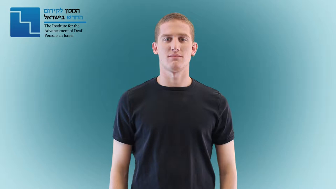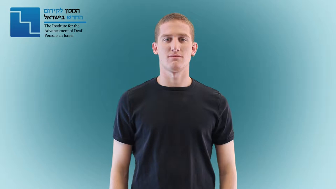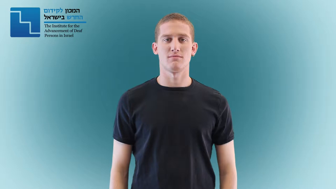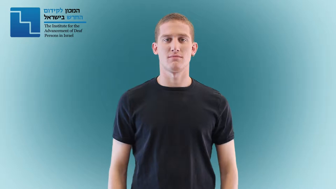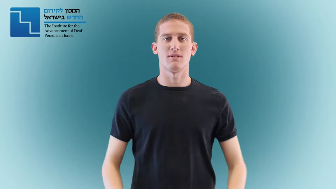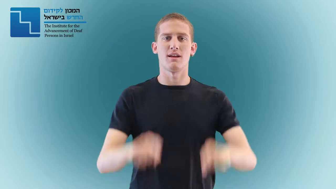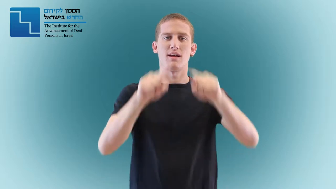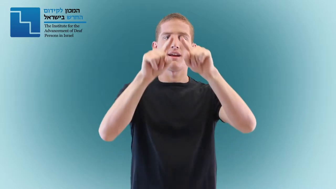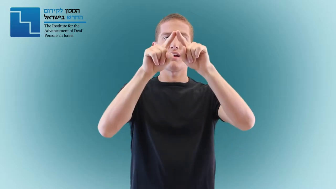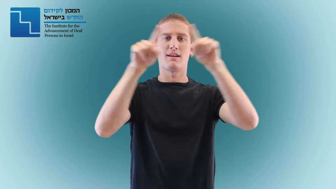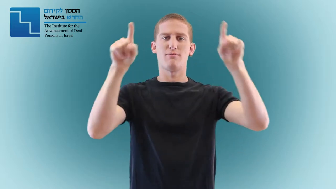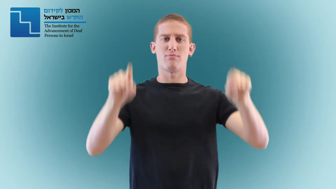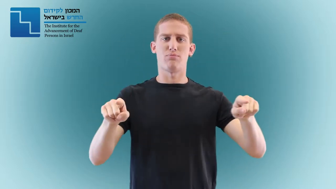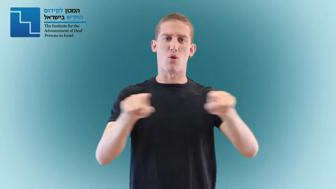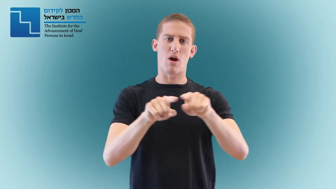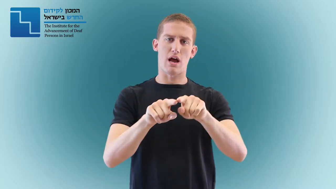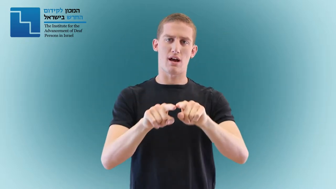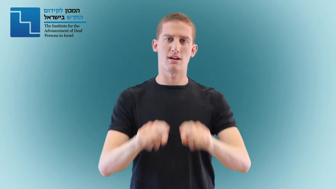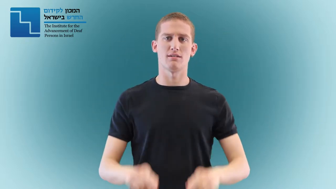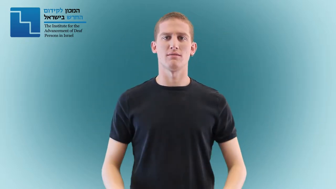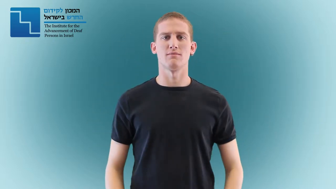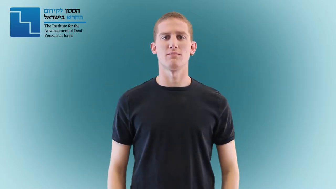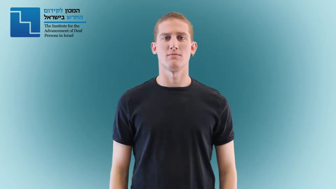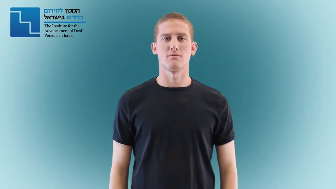ריבוע